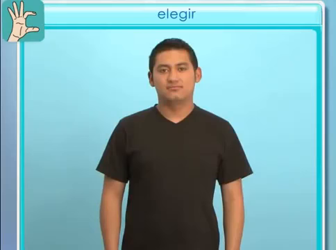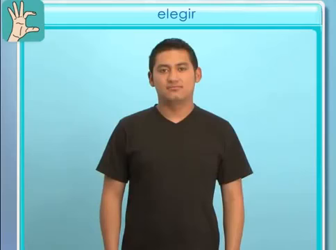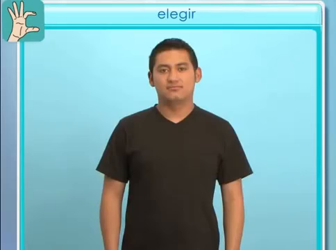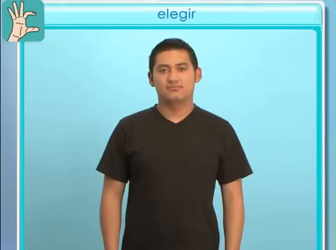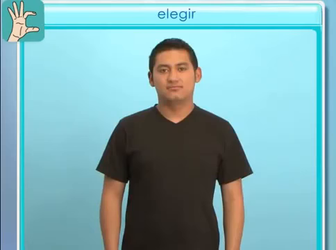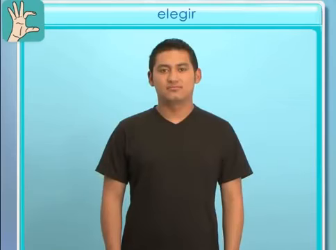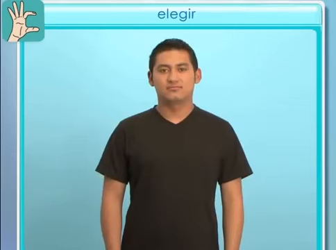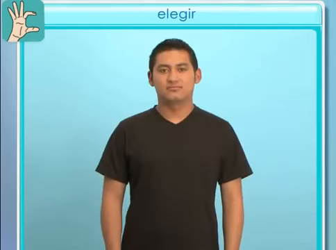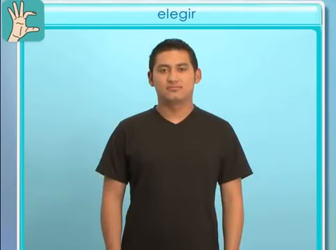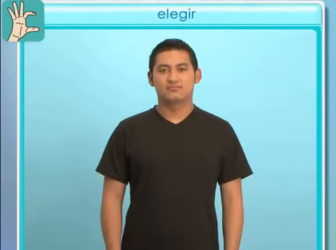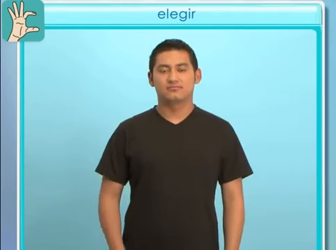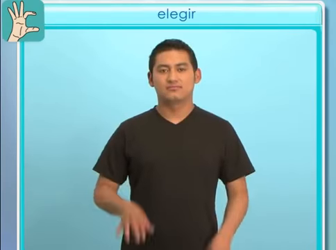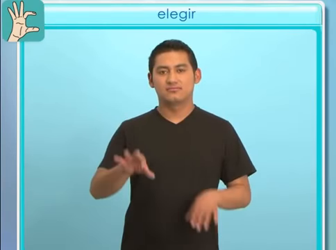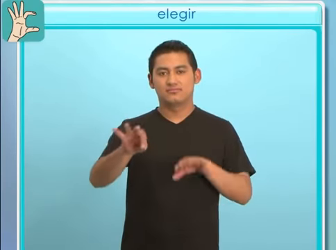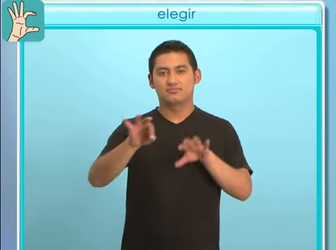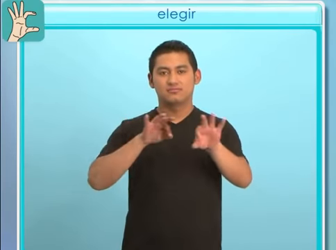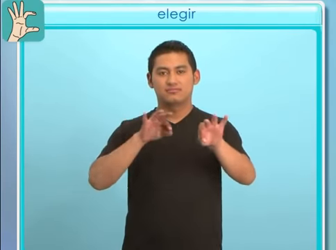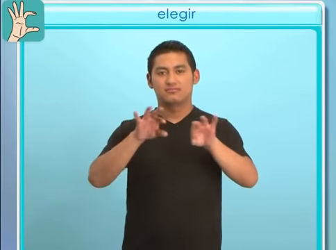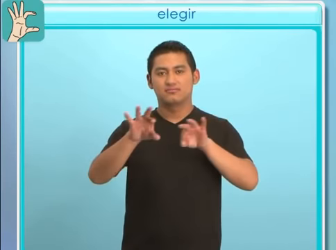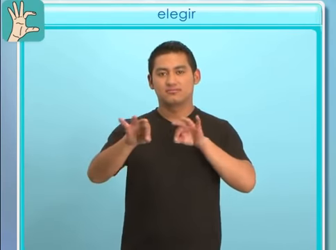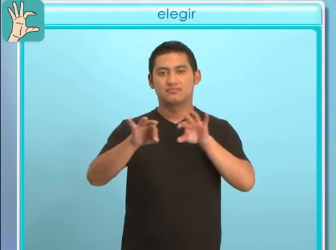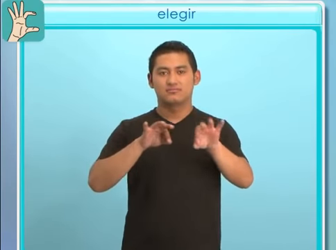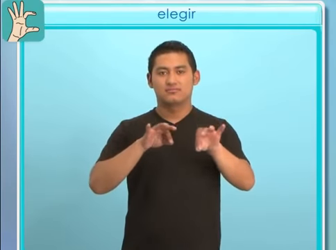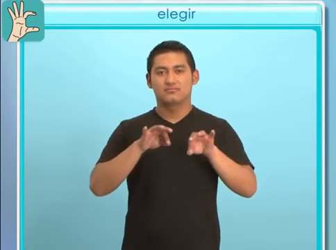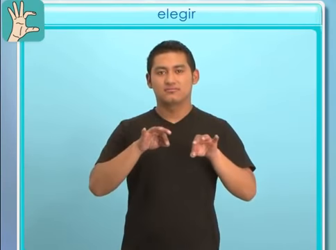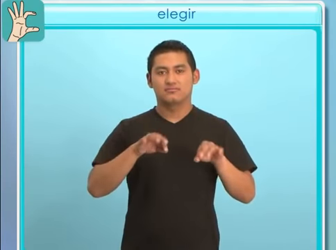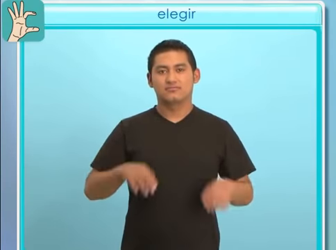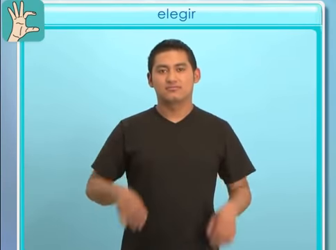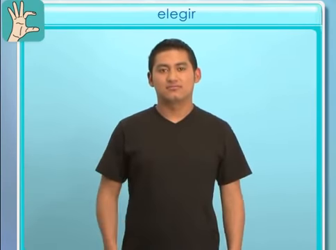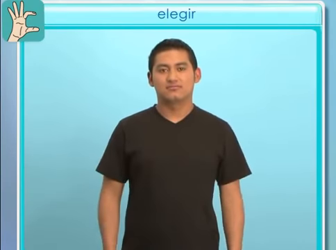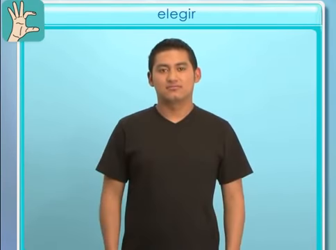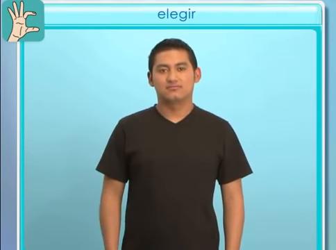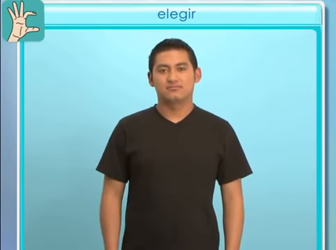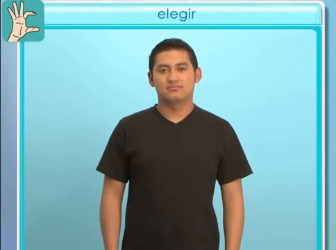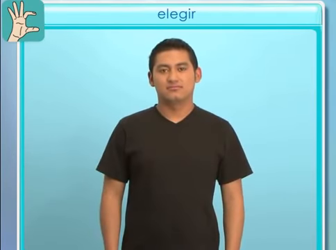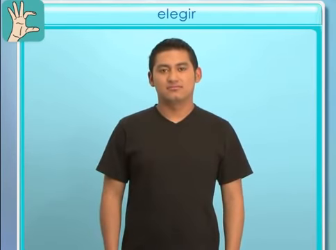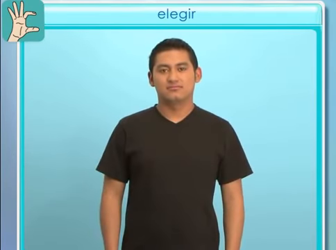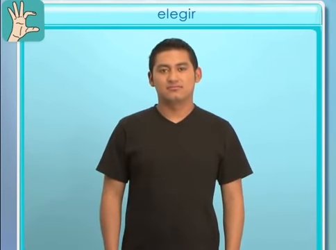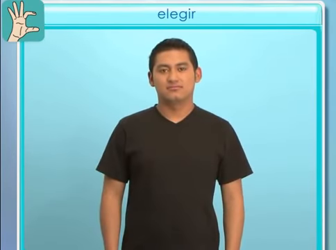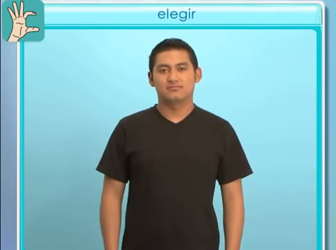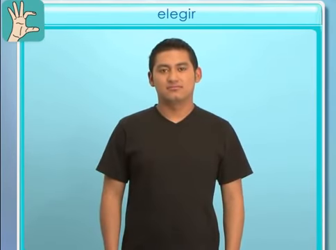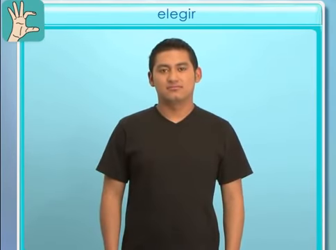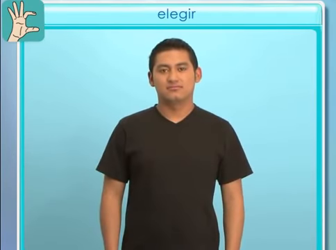ELEGIR